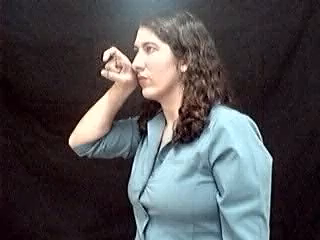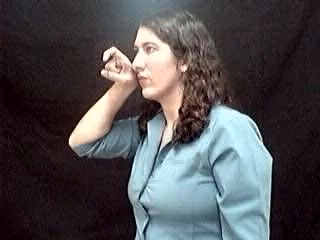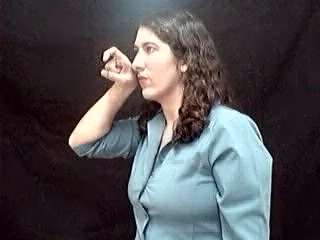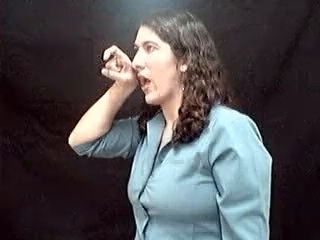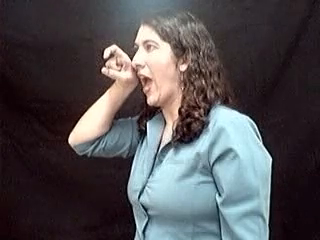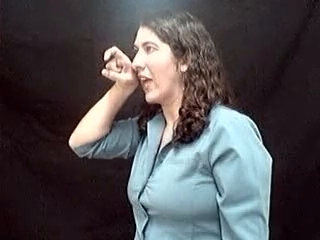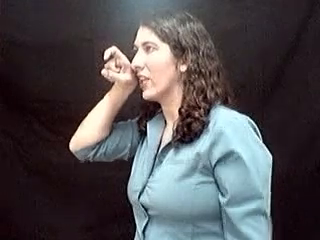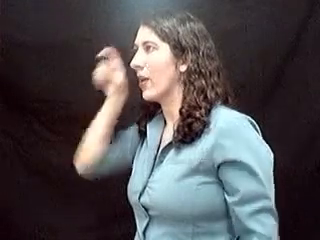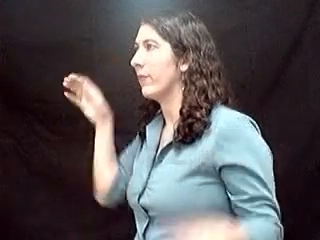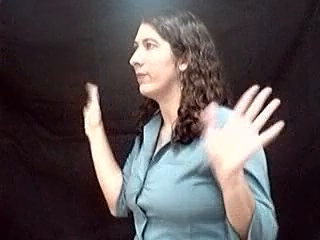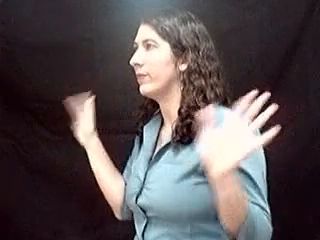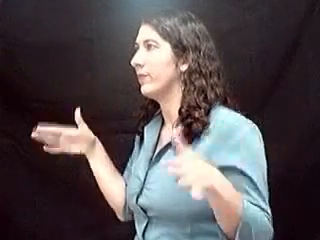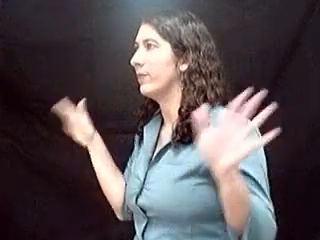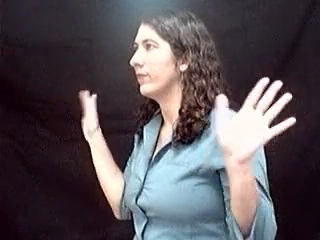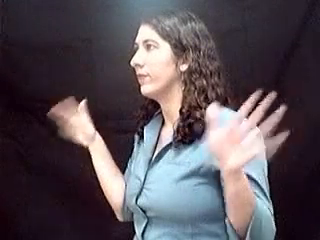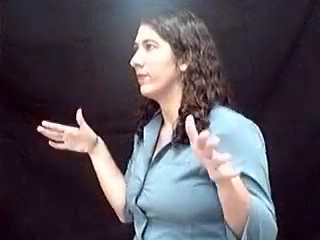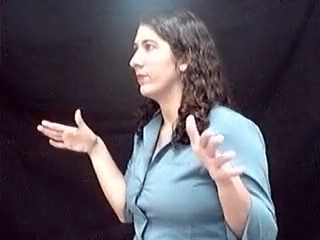aguia